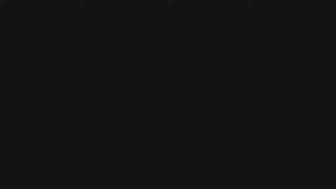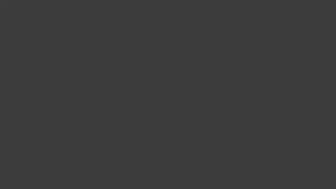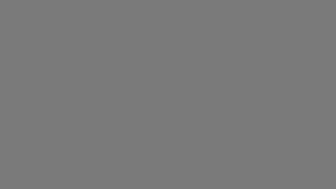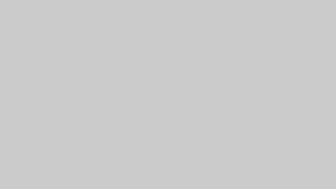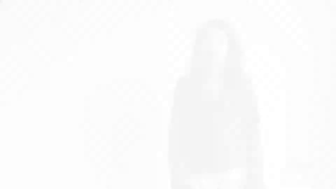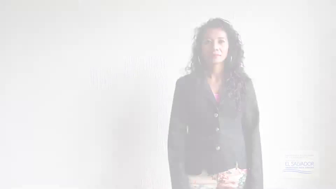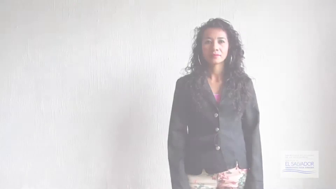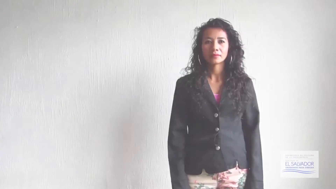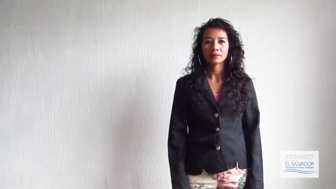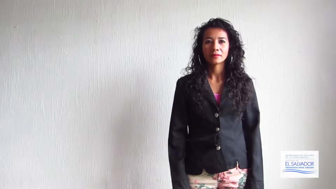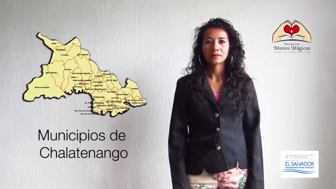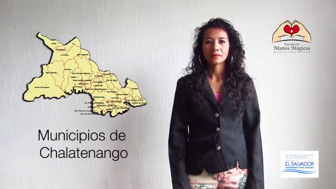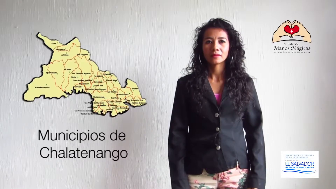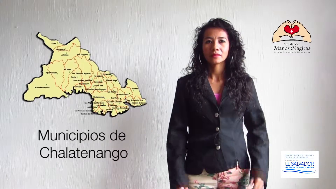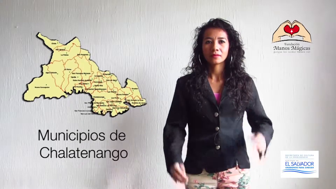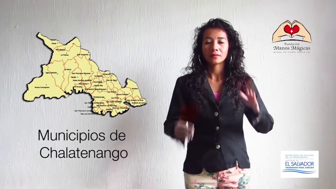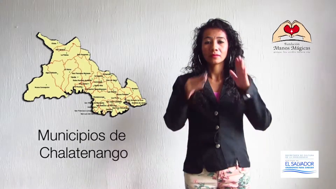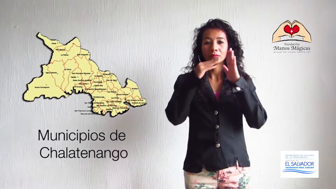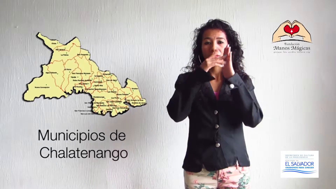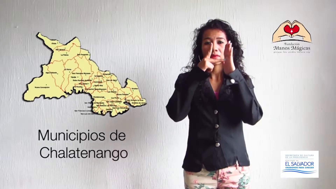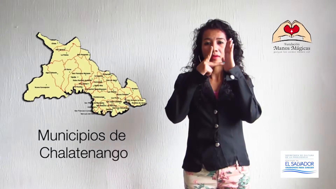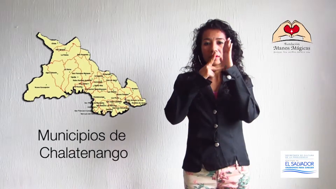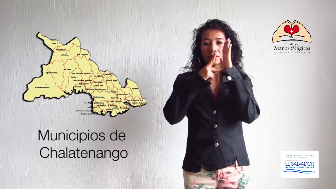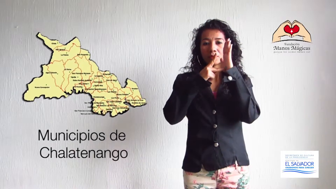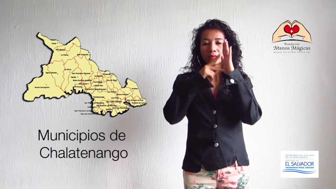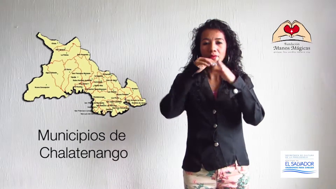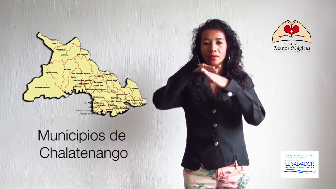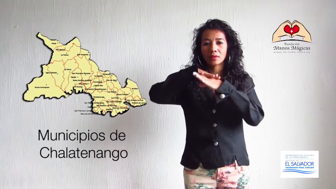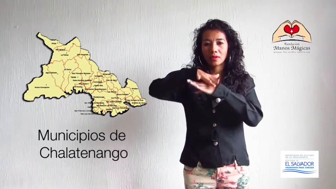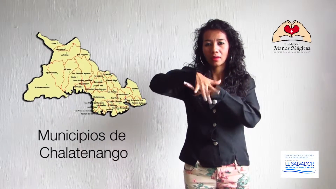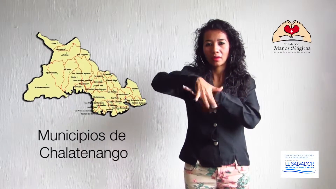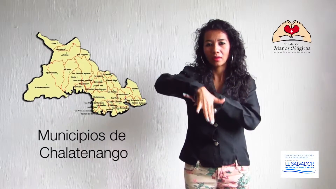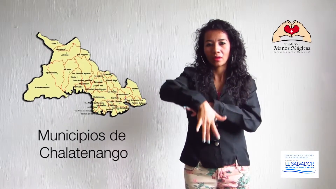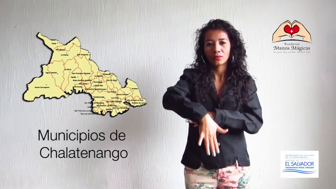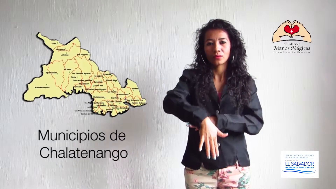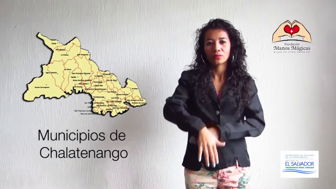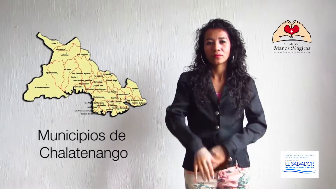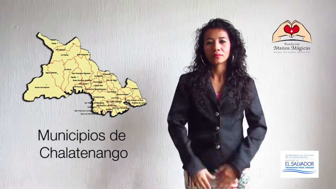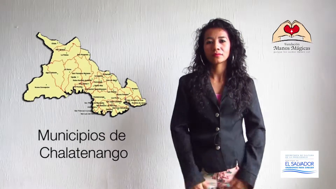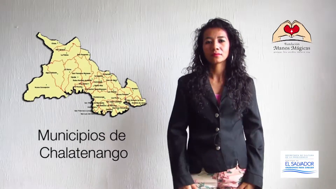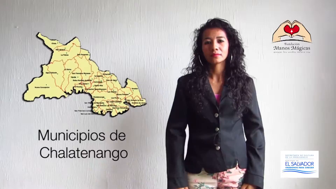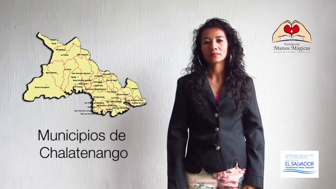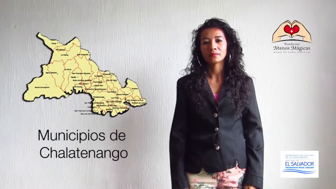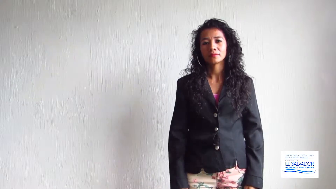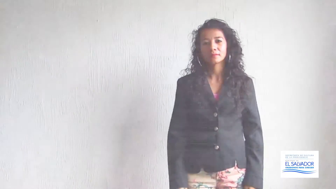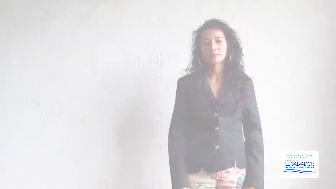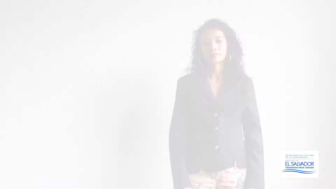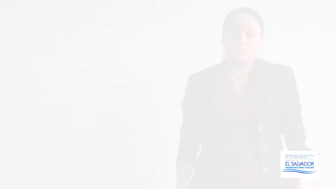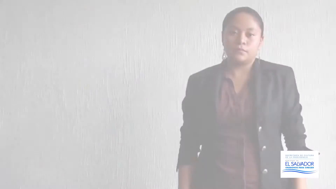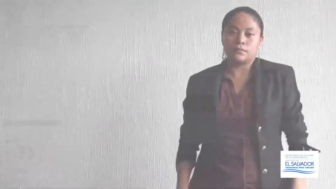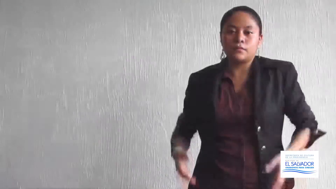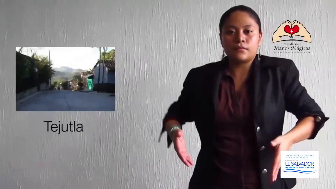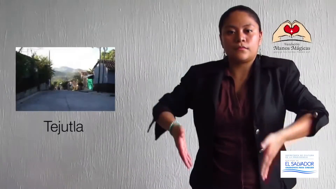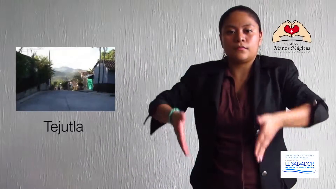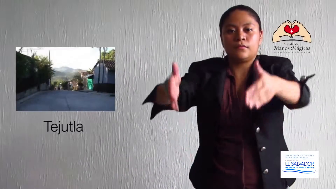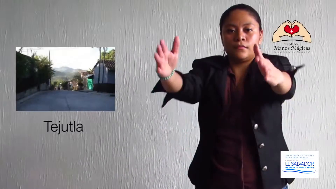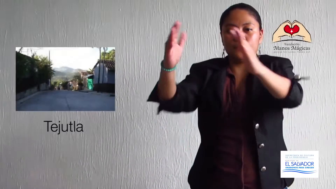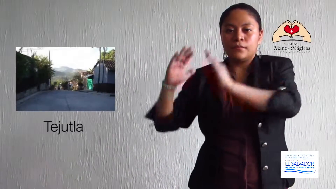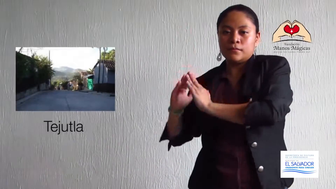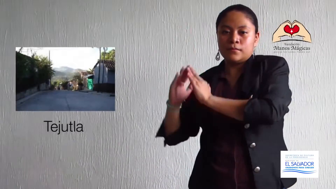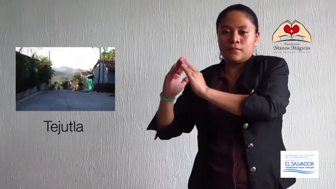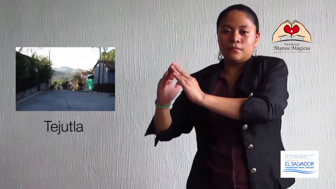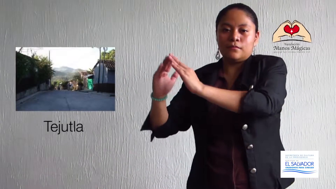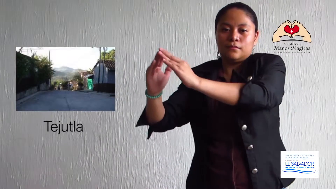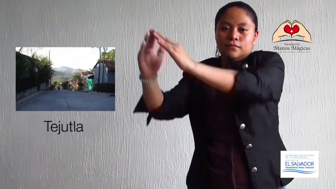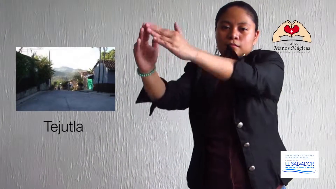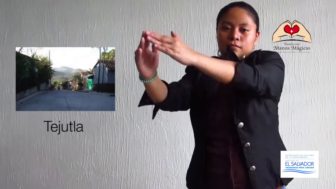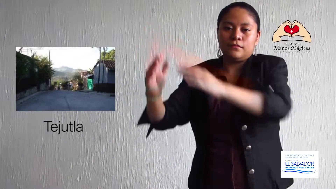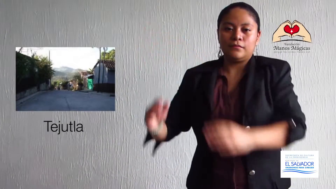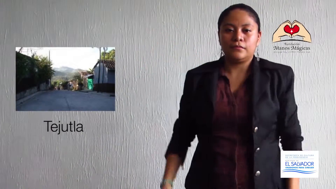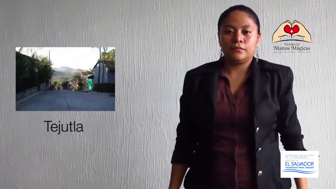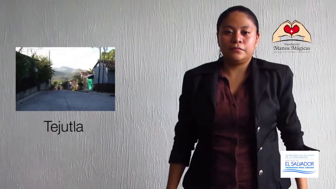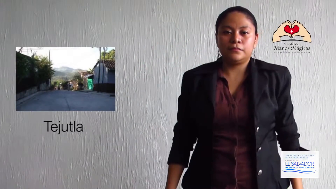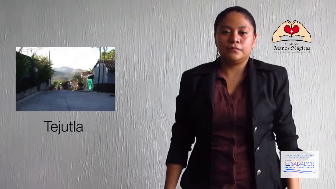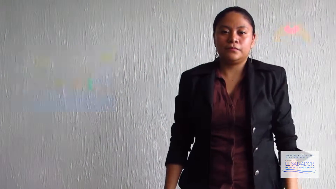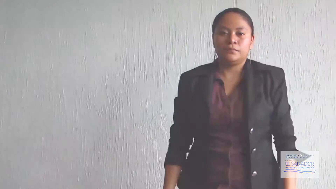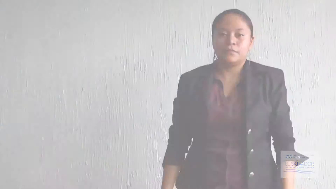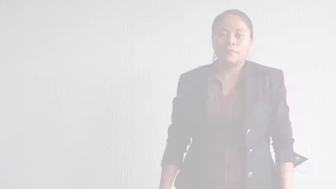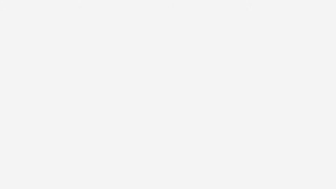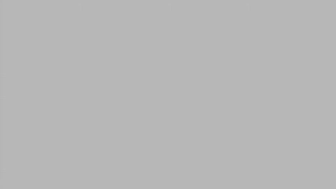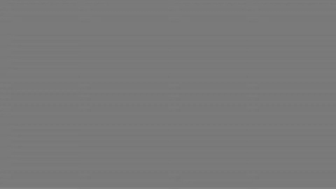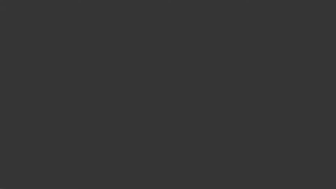Tejutla